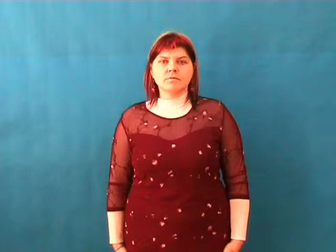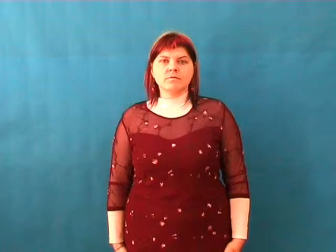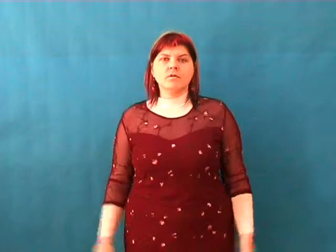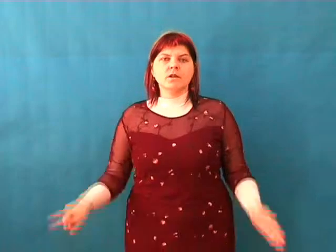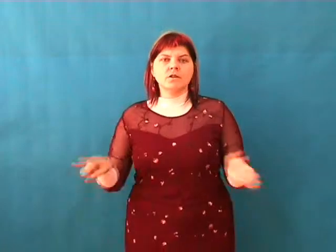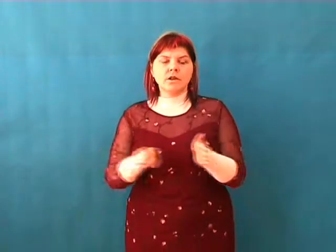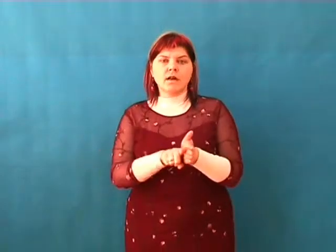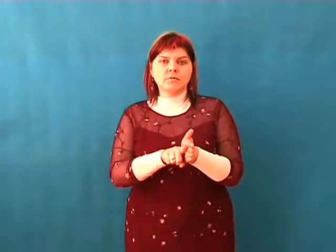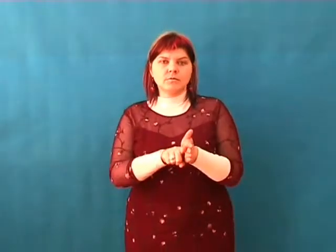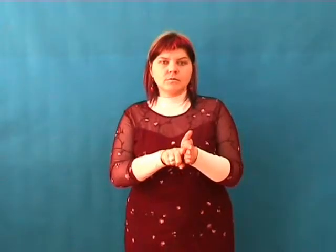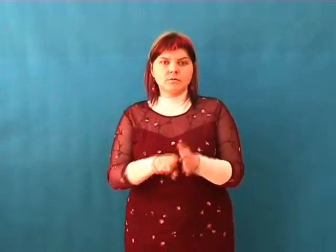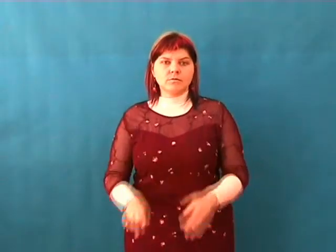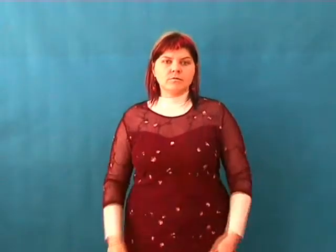dla